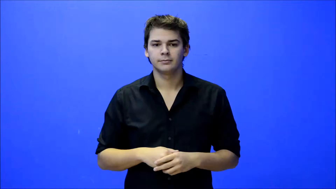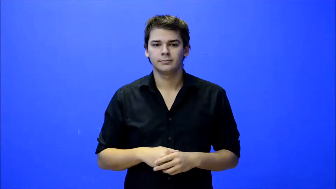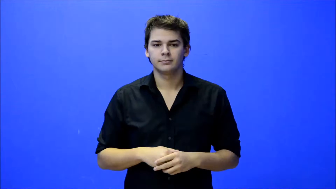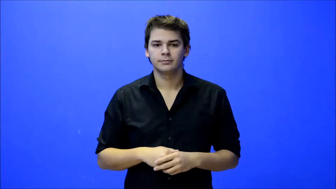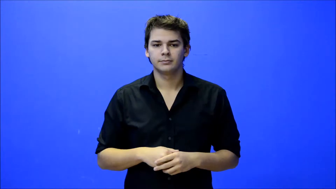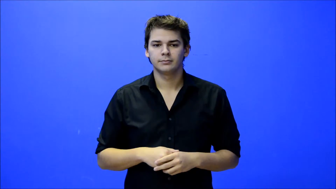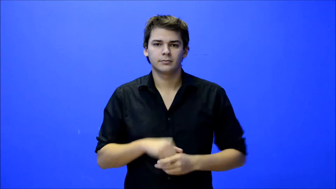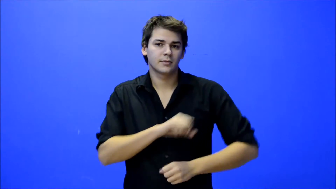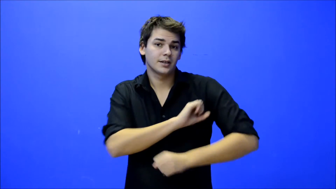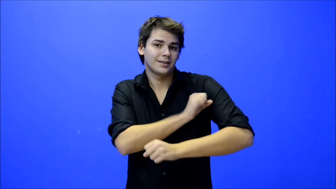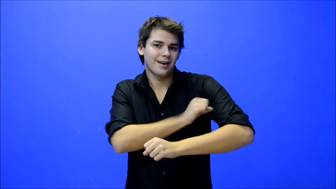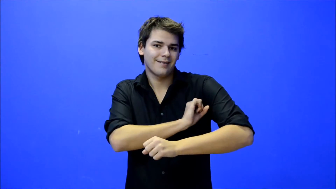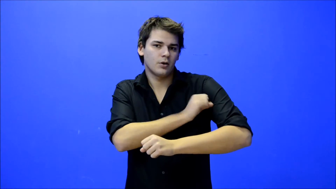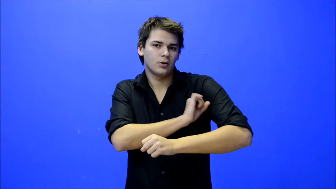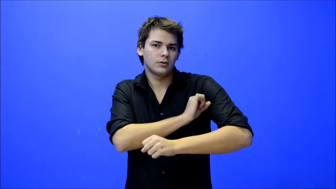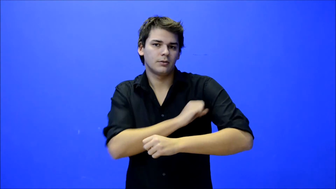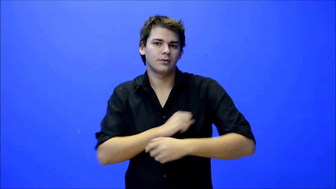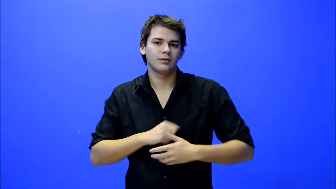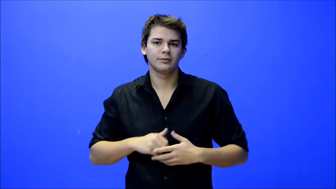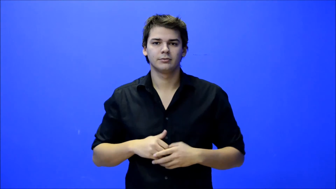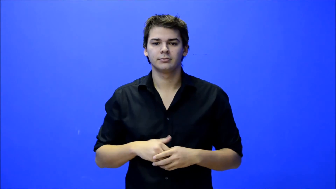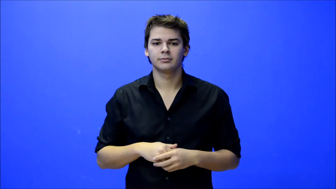deodorant